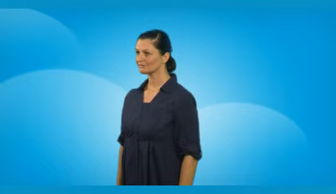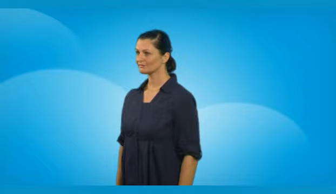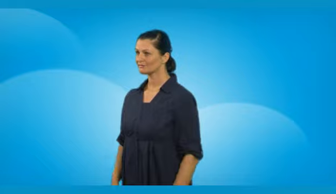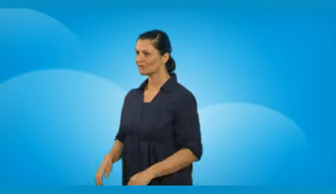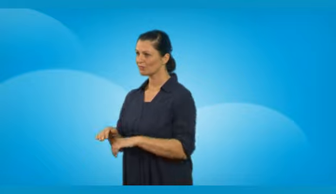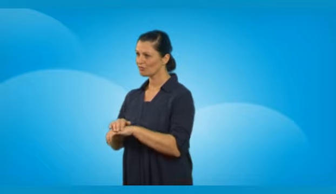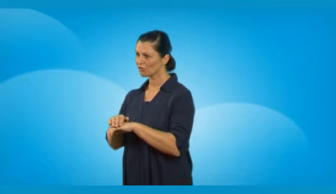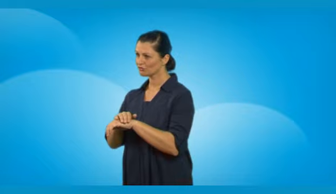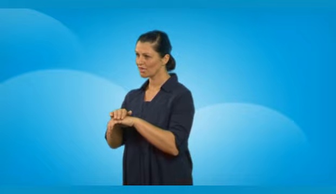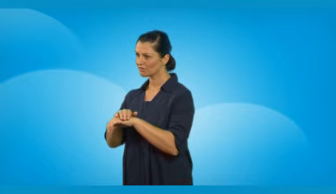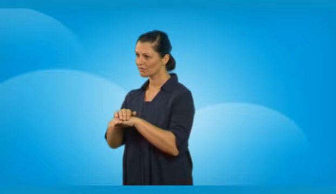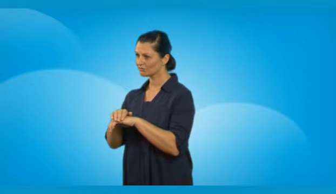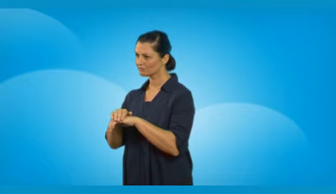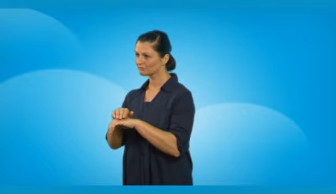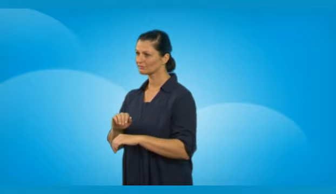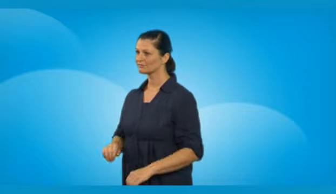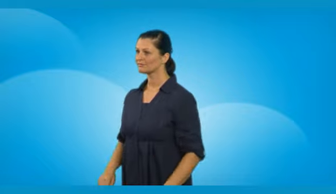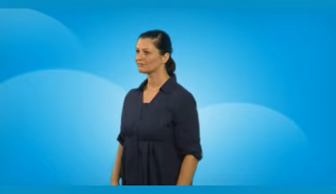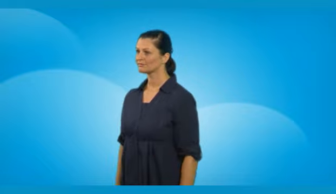Bocsánat